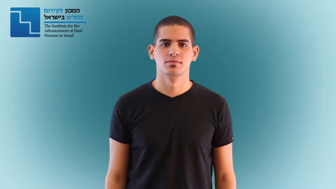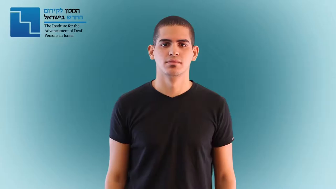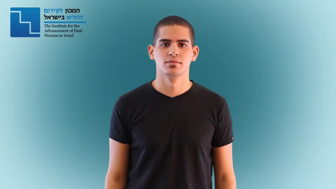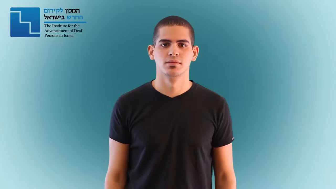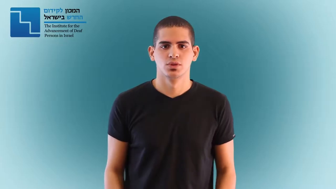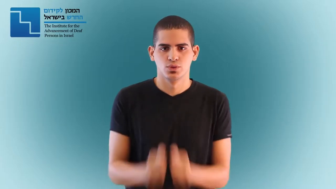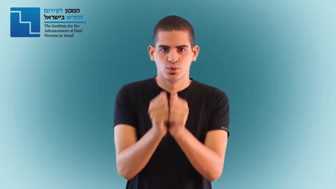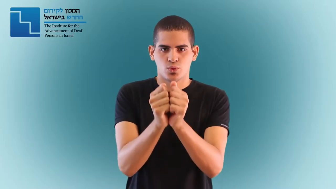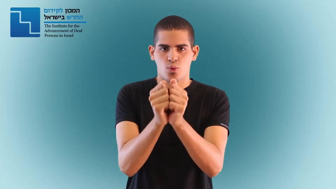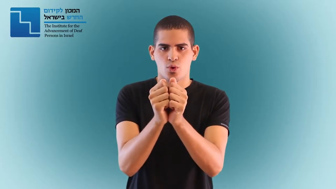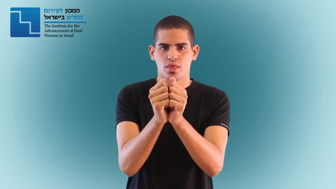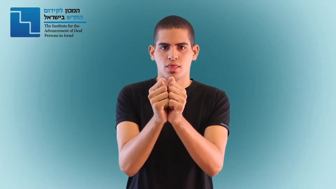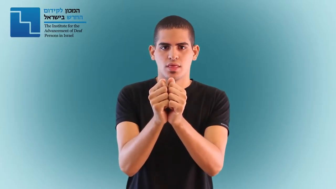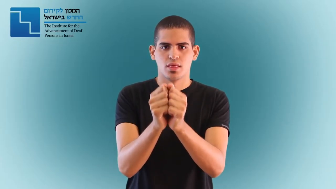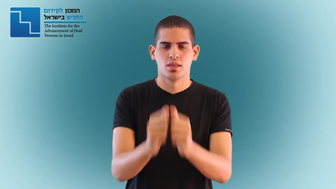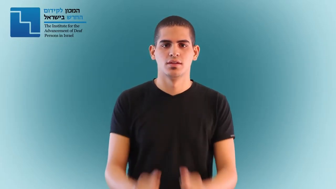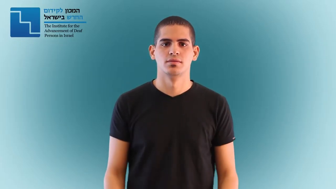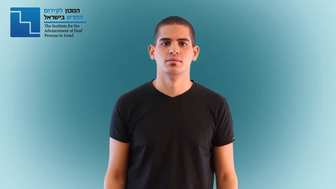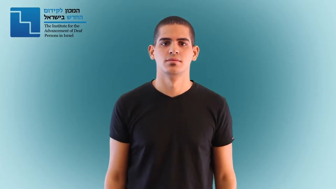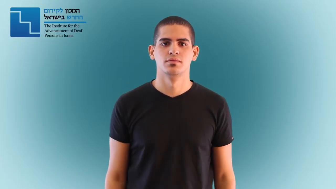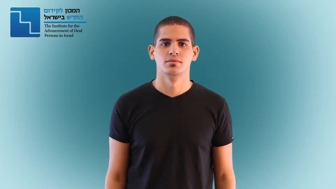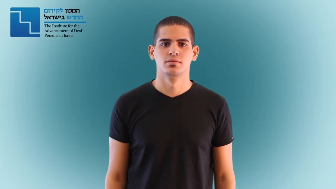סוכות